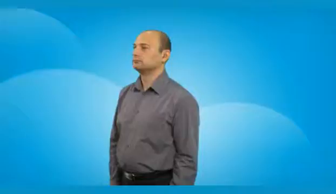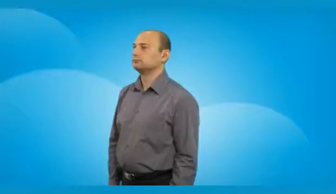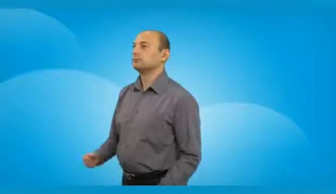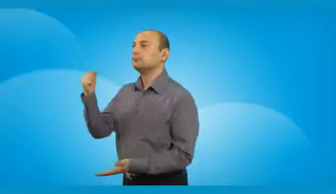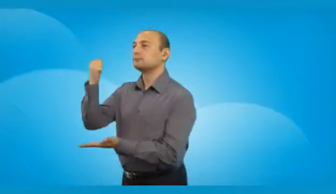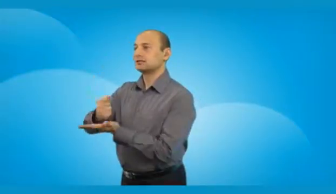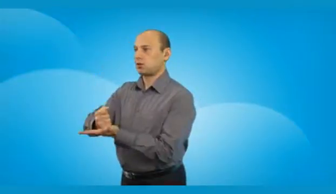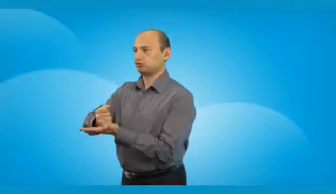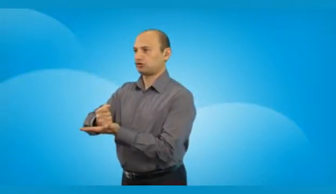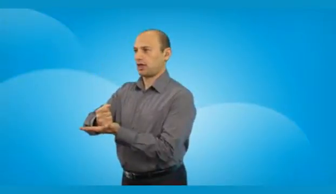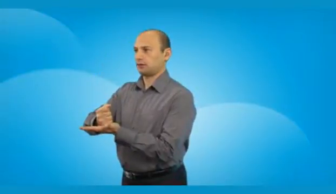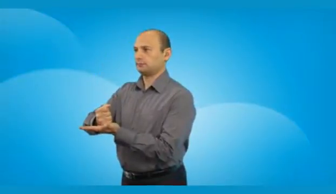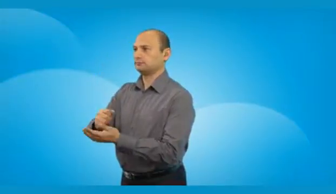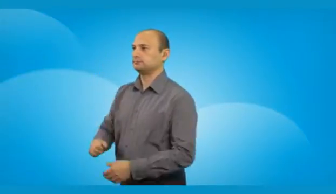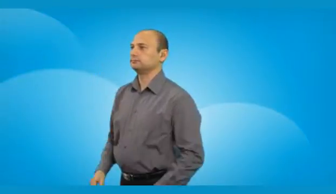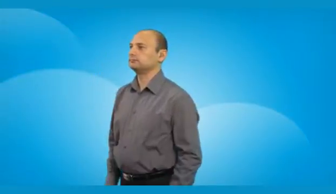Bizottság